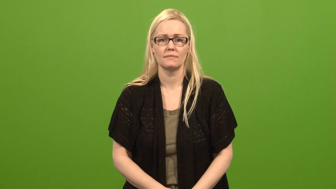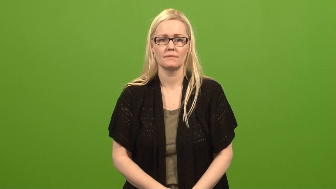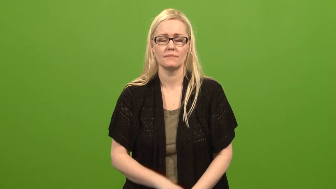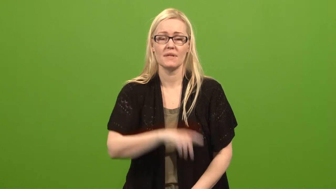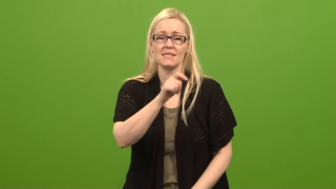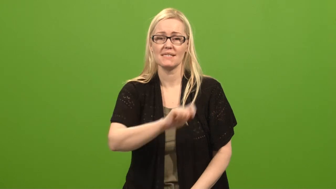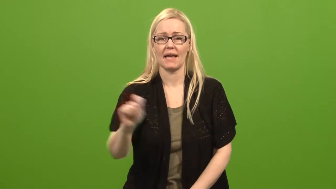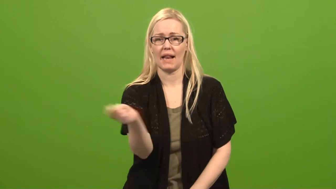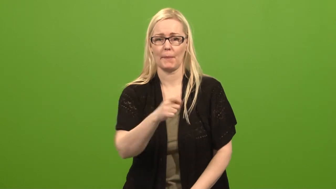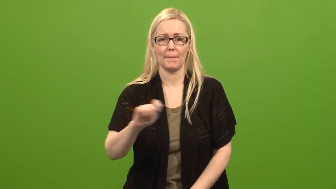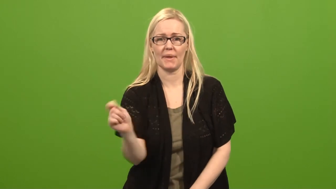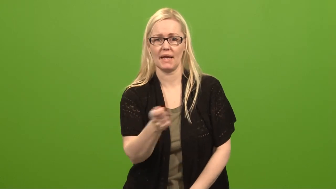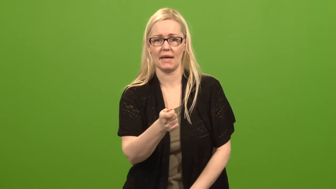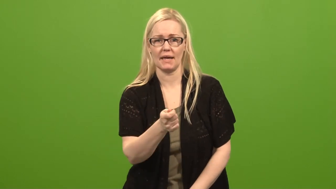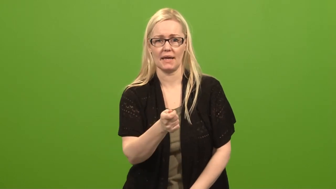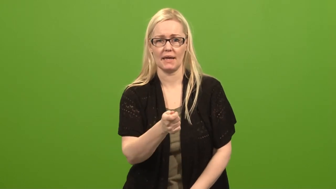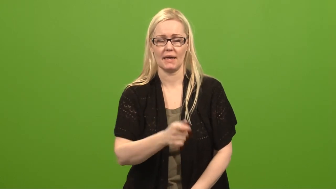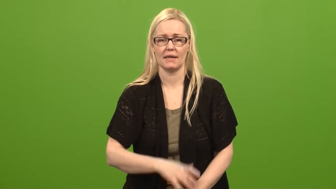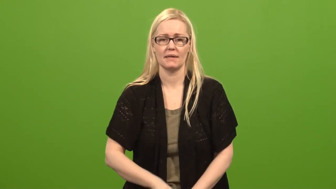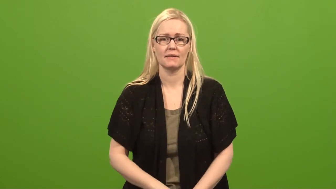Skylmingar